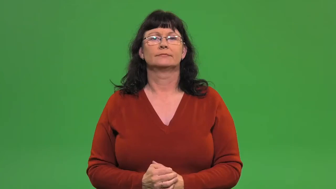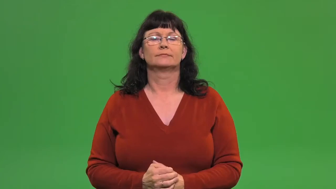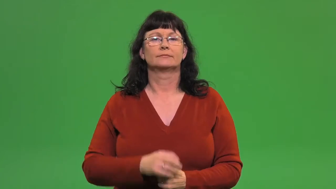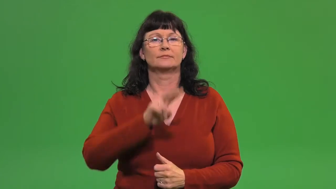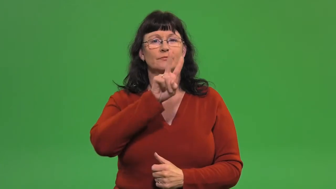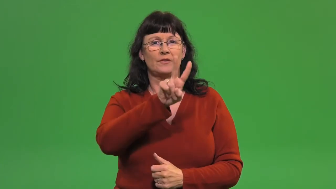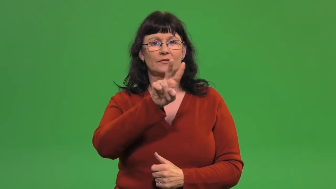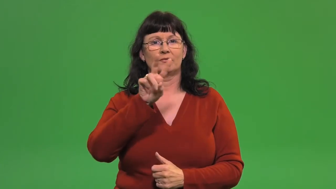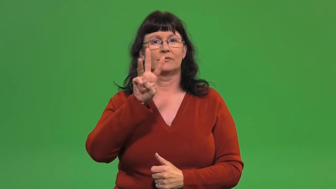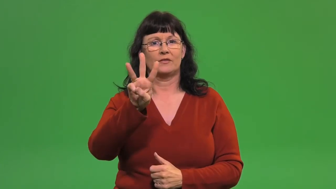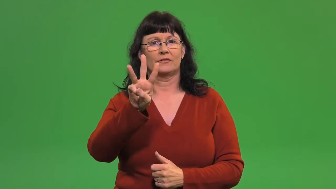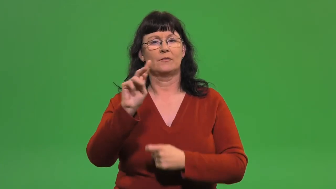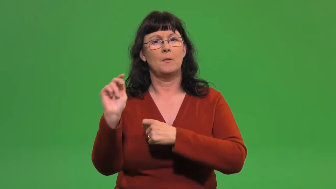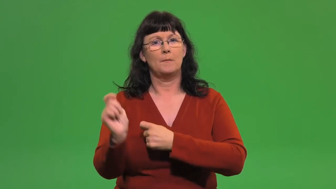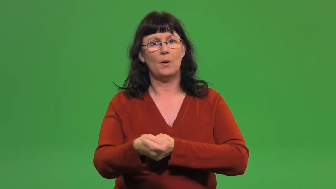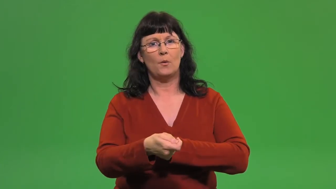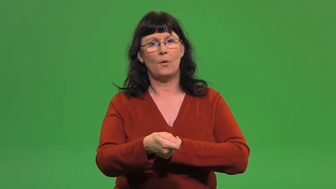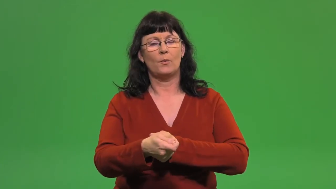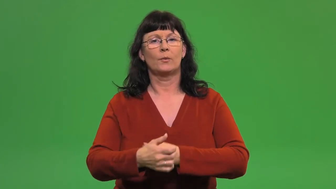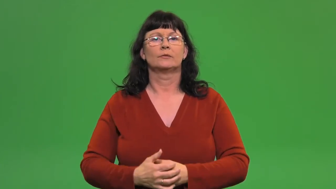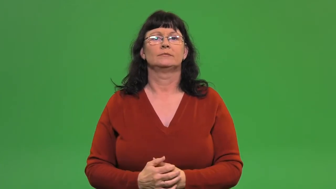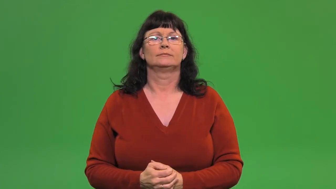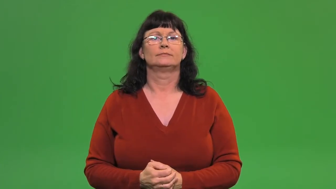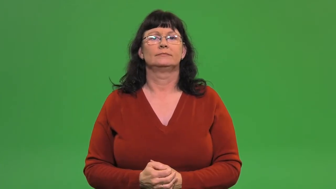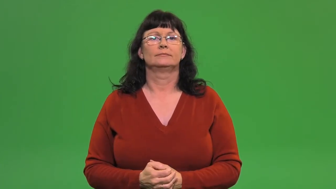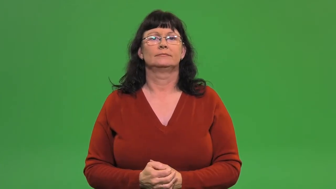VW polo